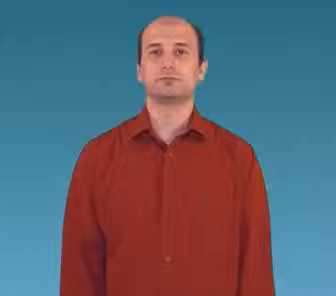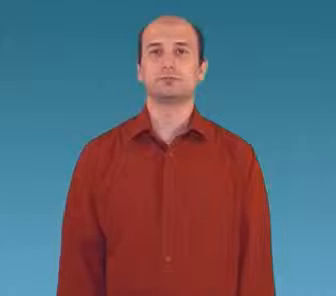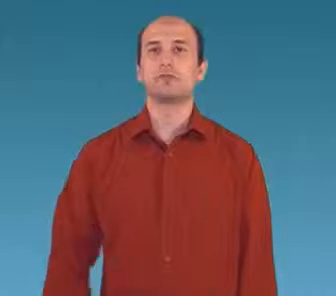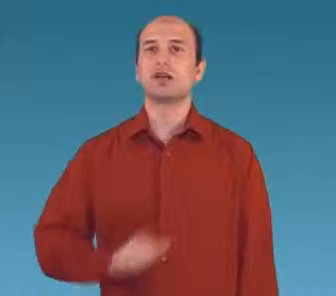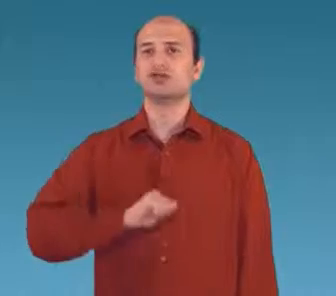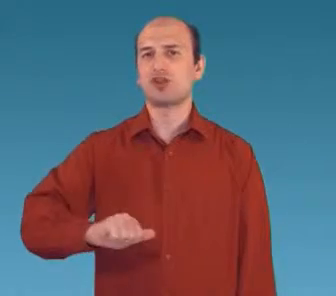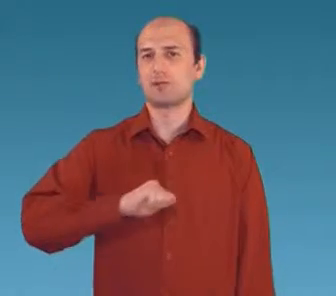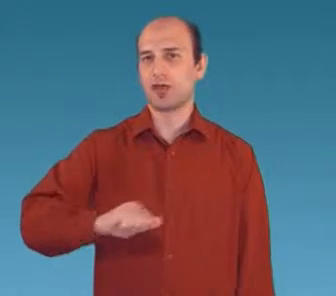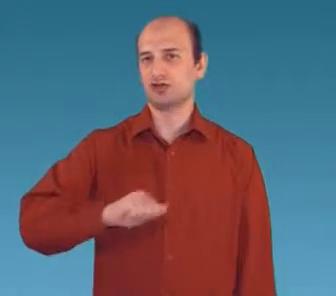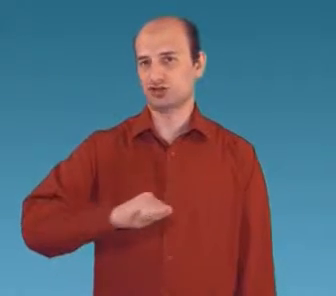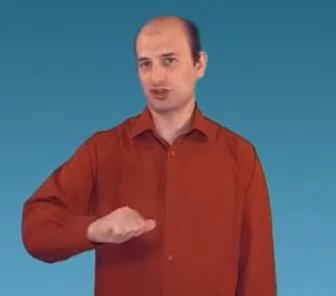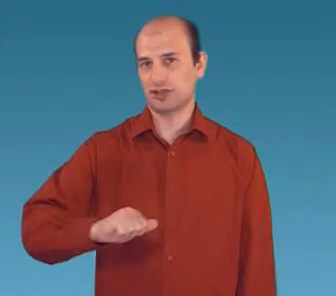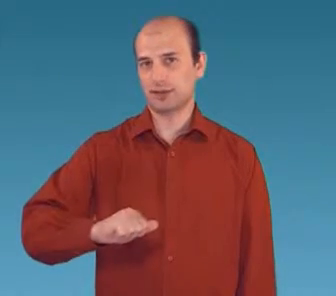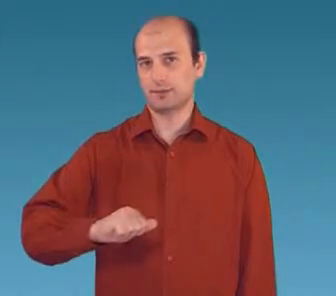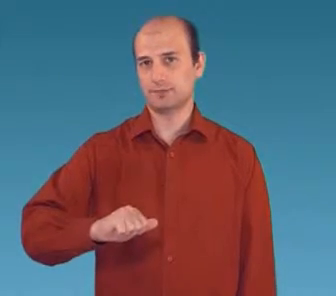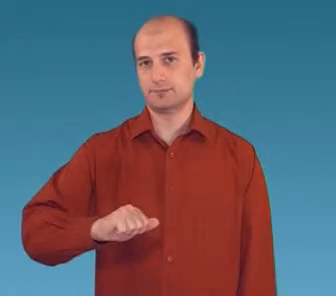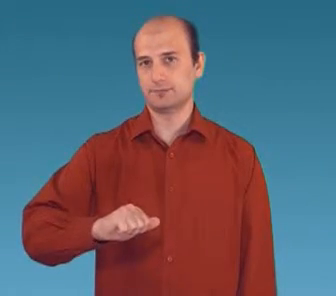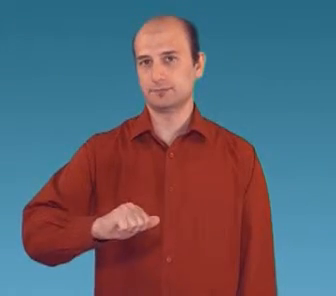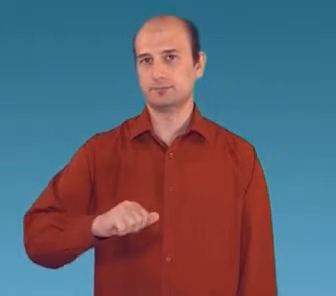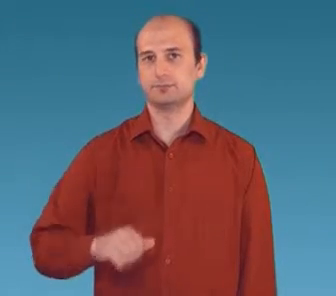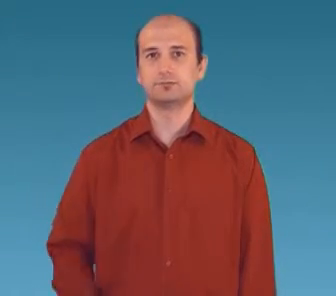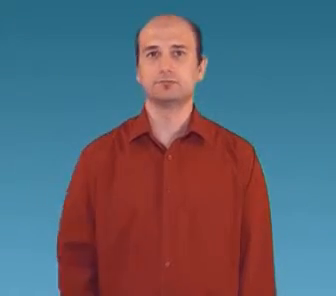Sebesség